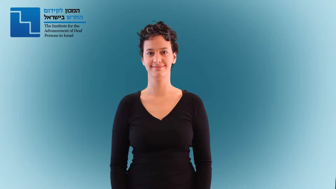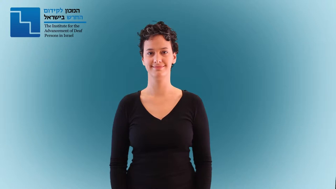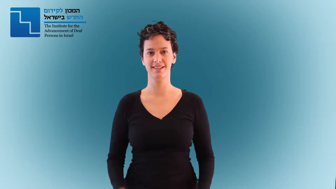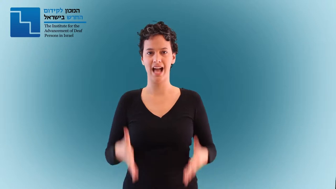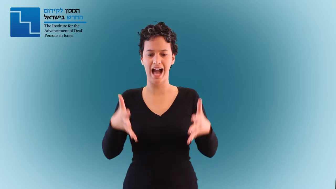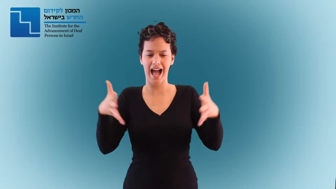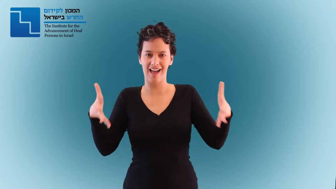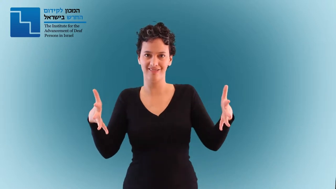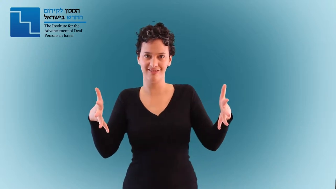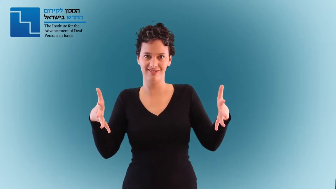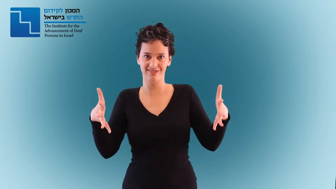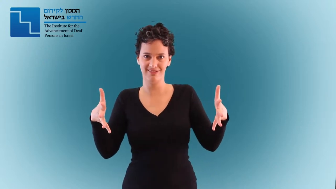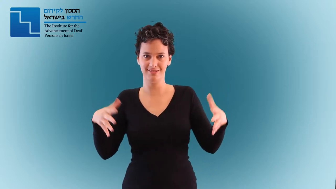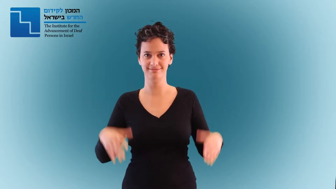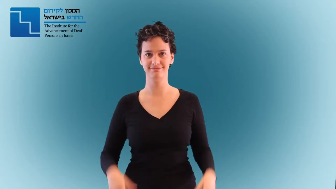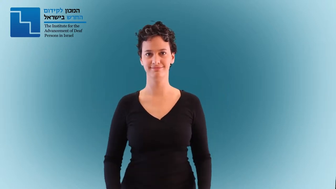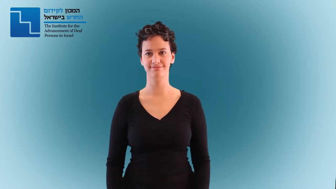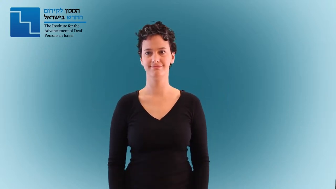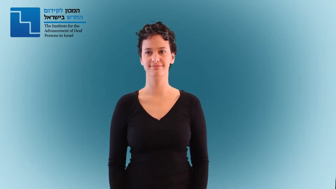רחב